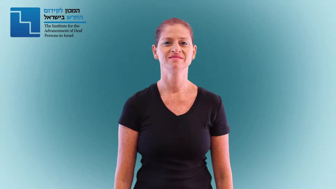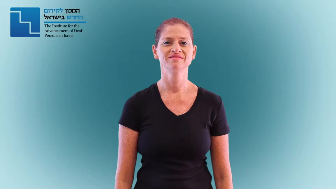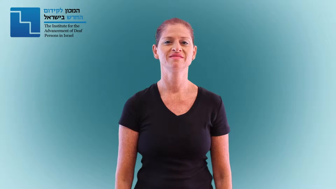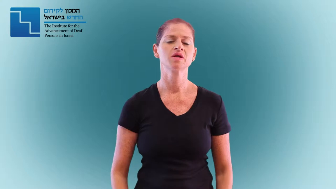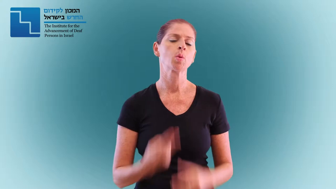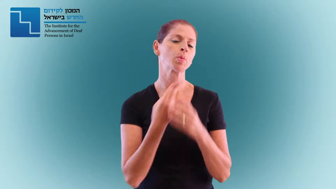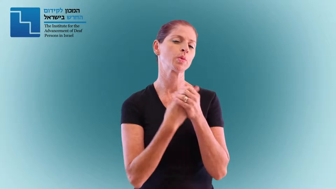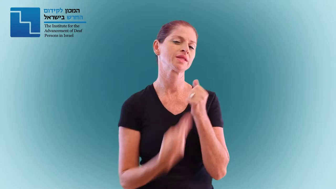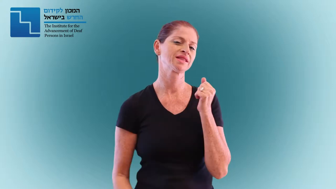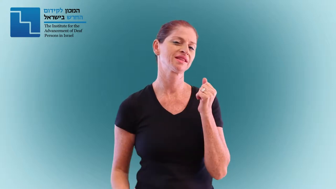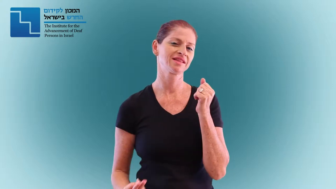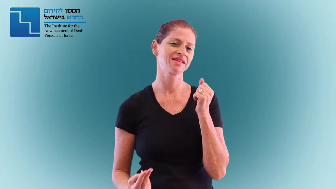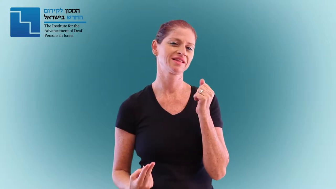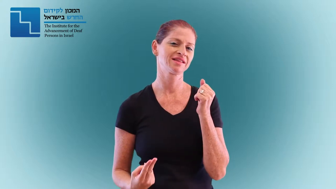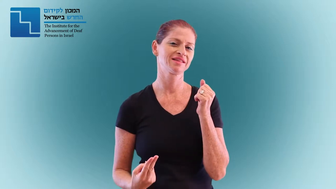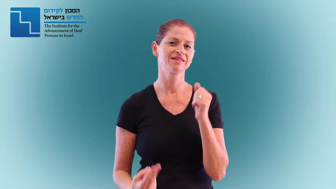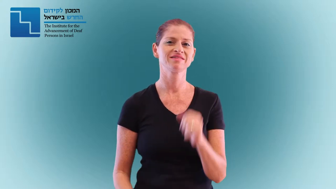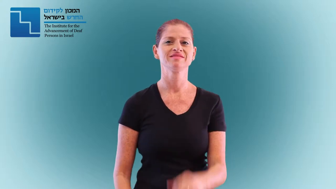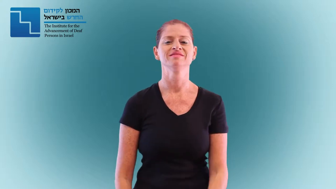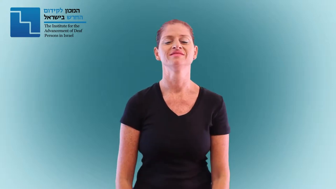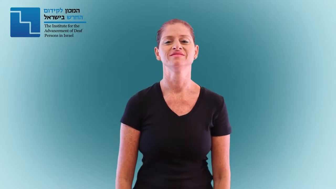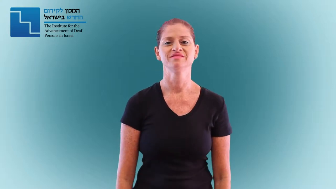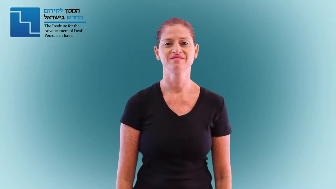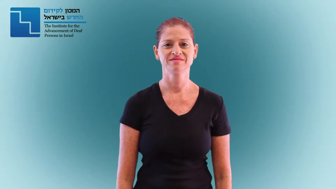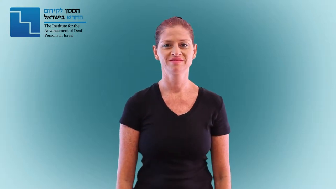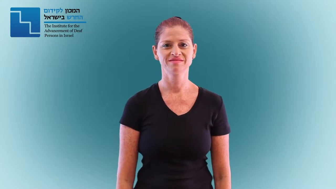כישלון